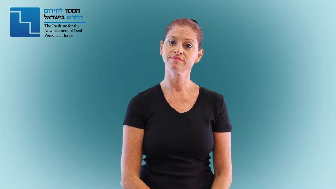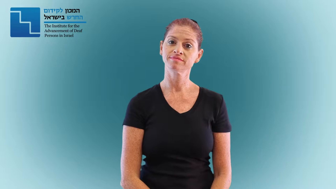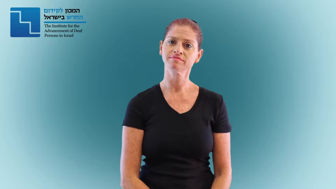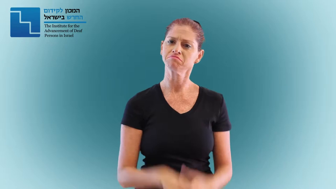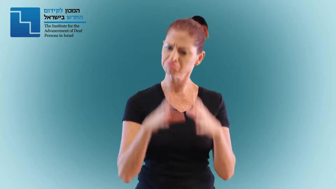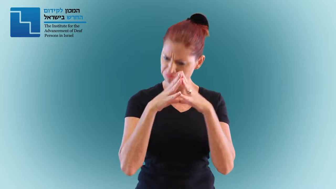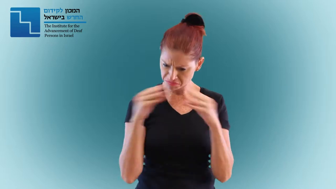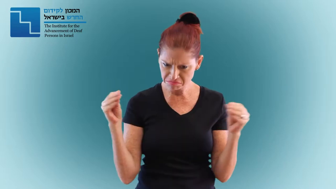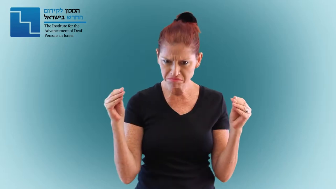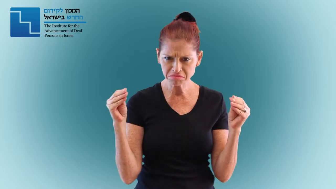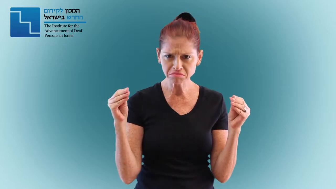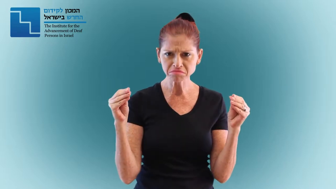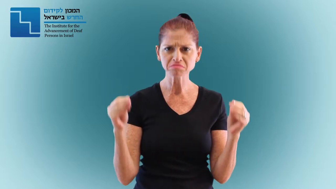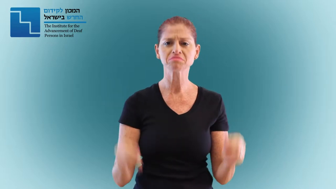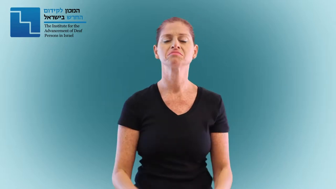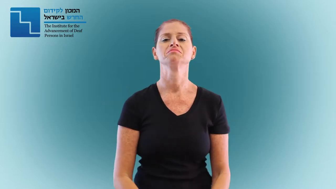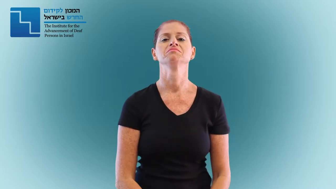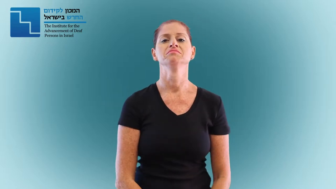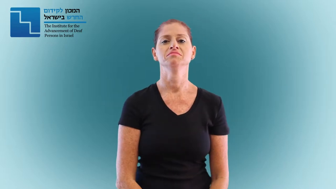אבד